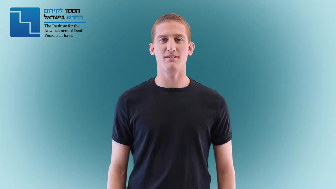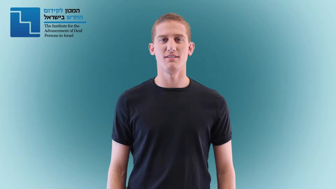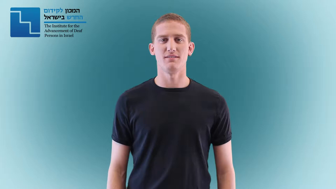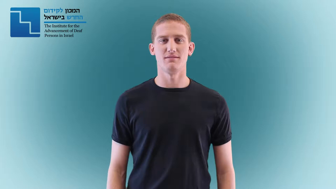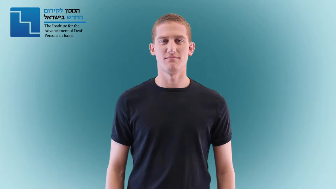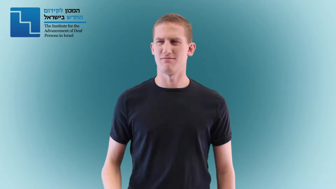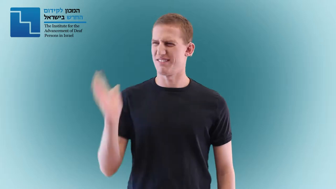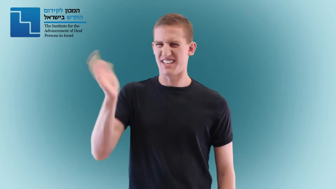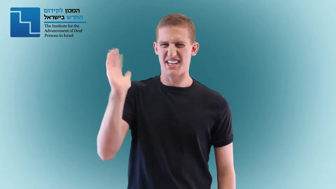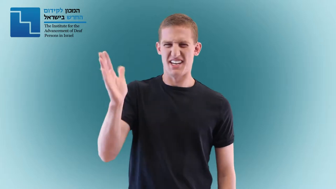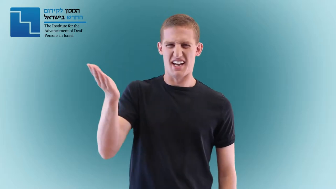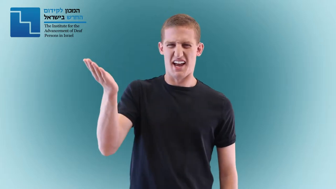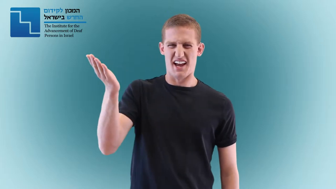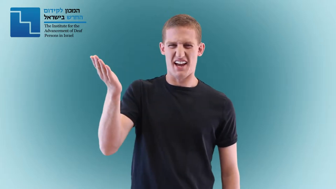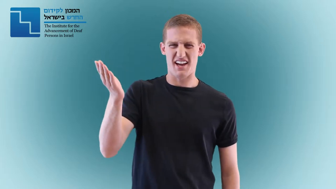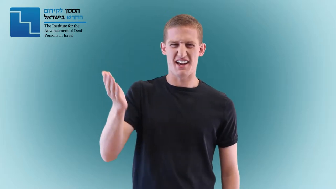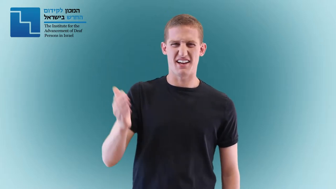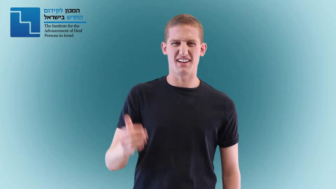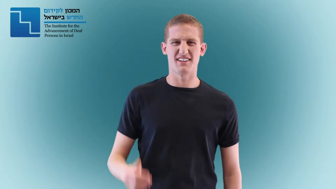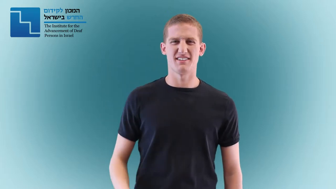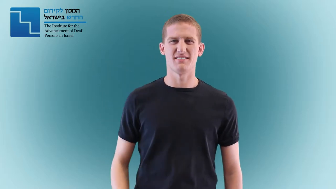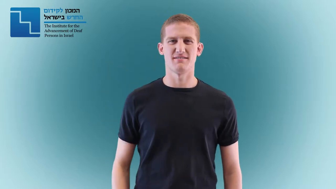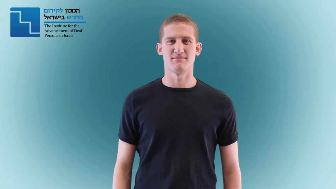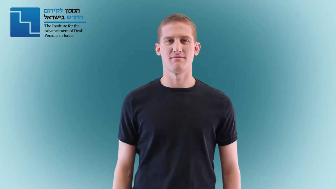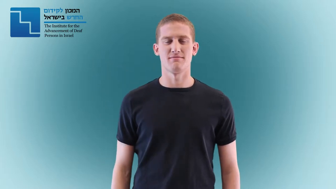רע